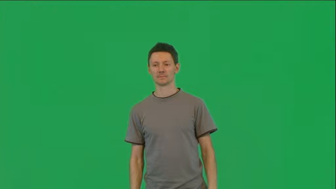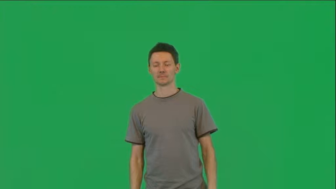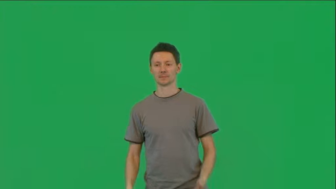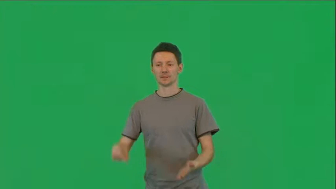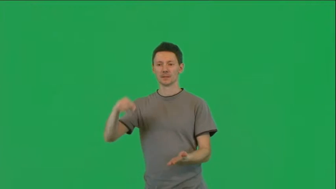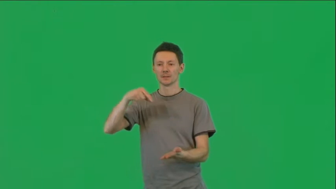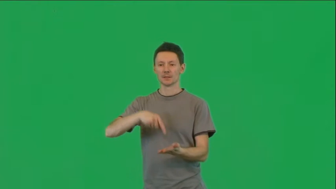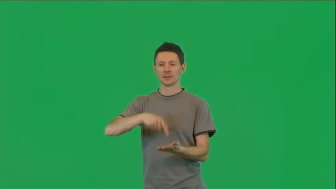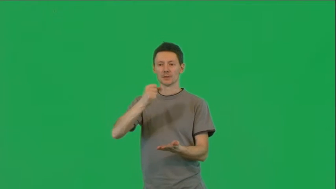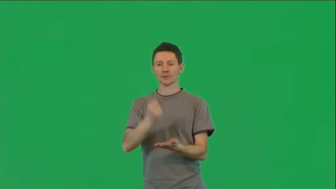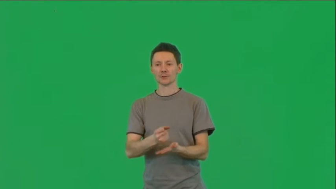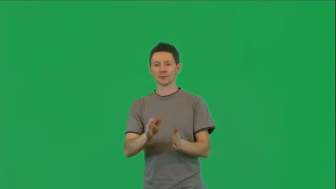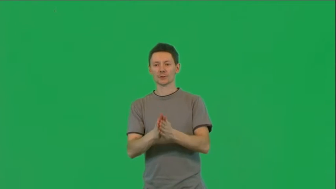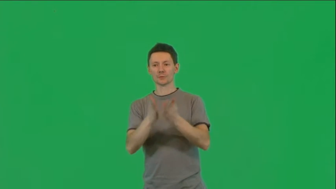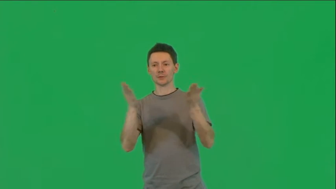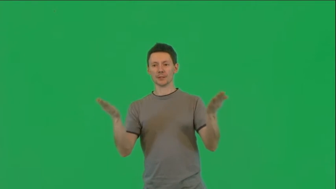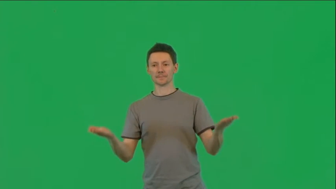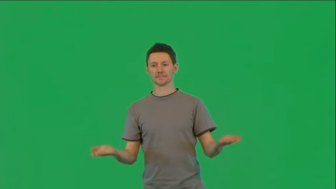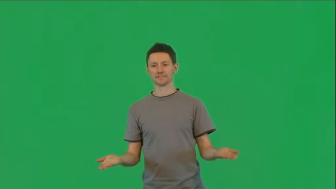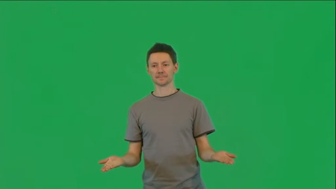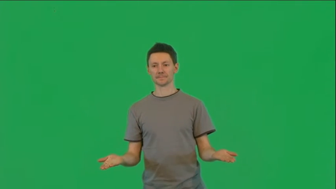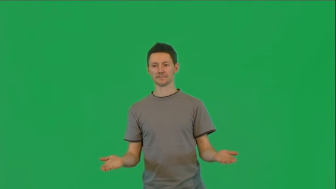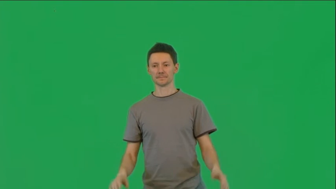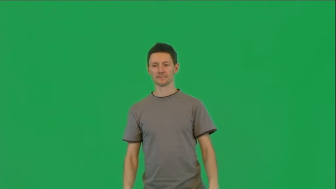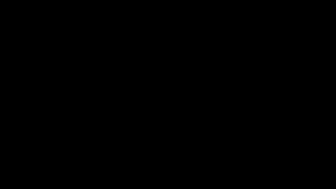konstytucja